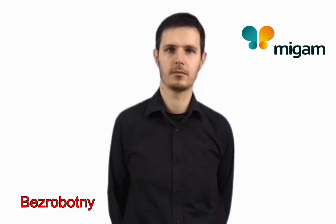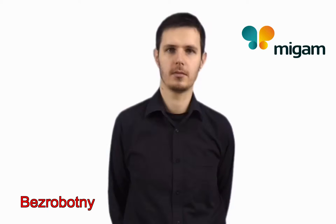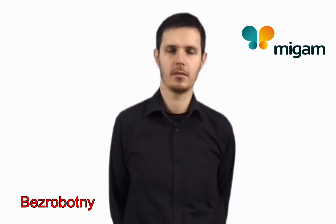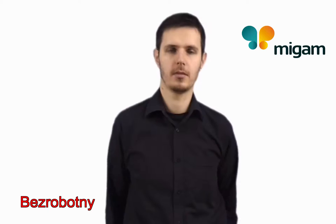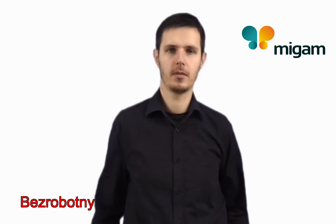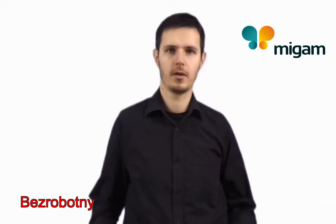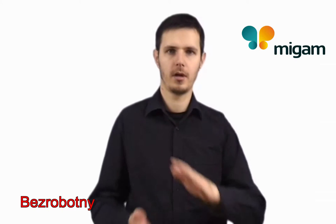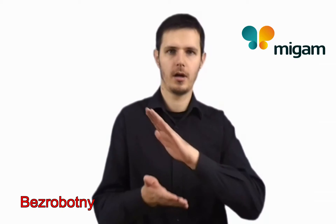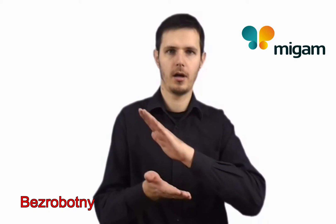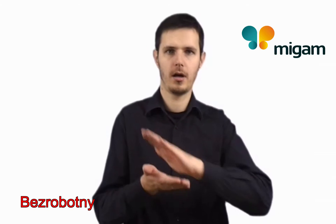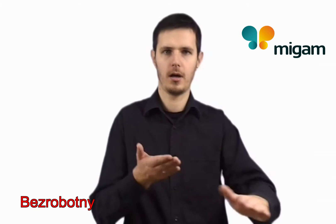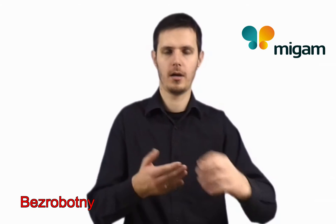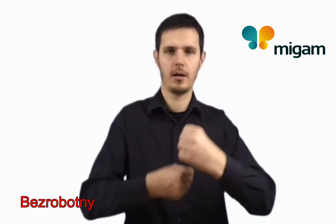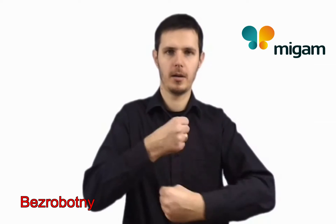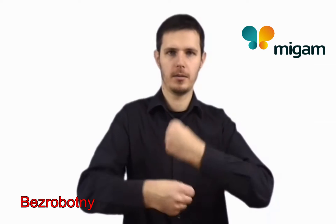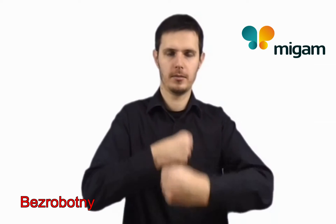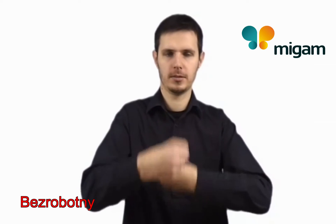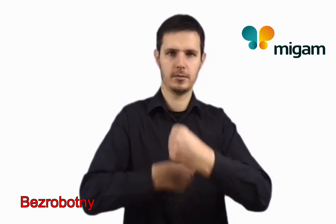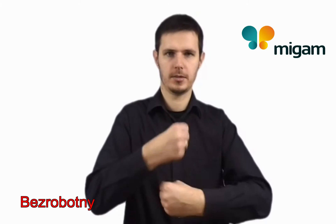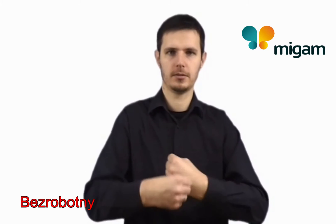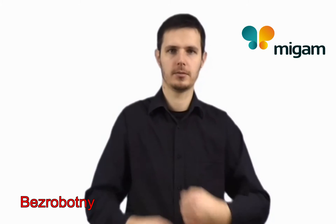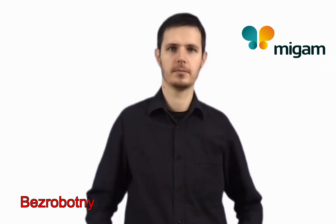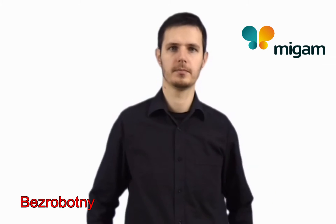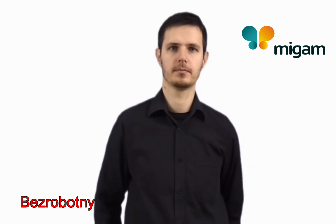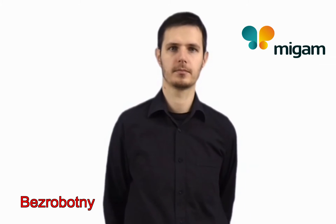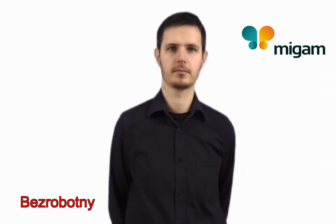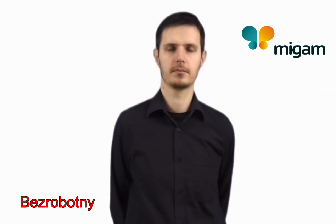bezrobotny